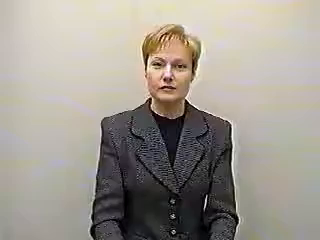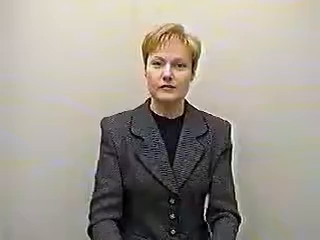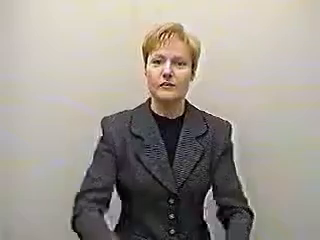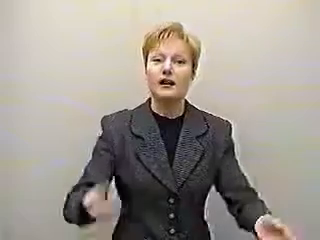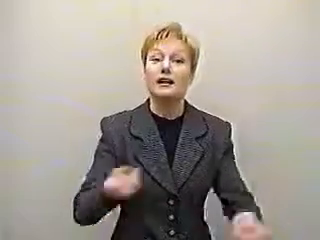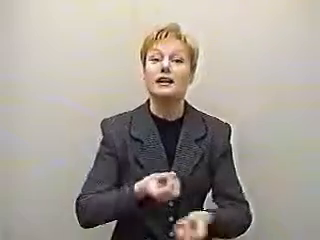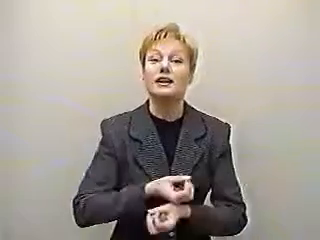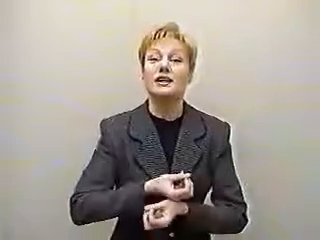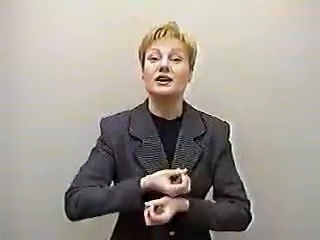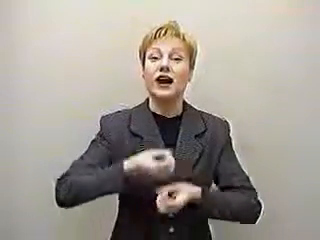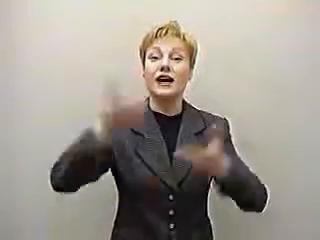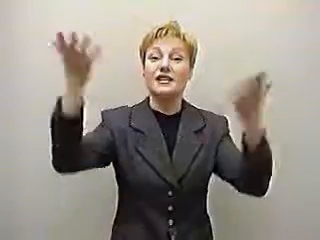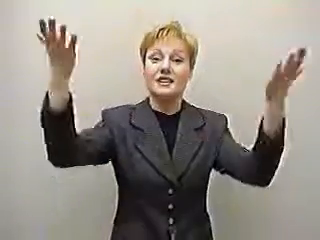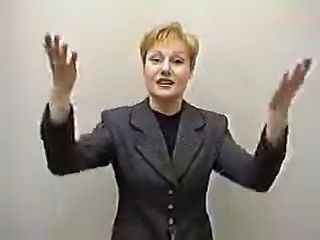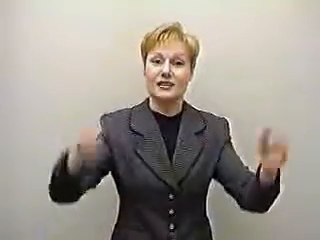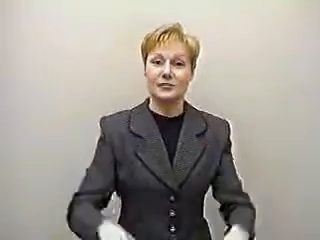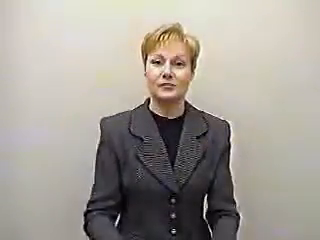ясно